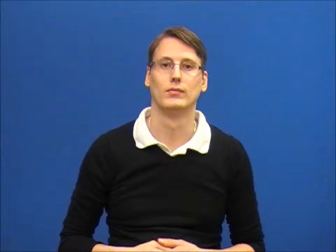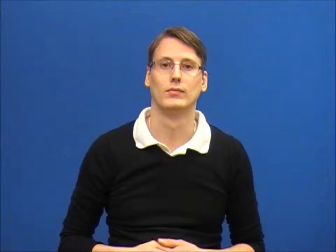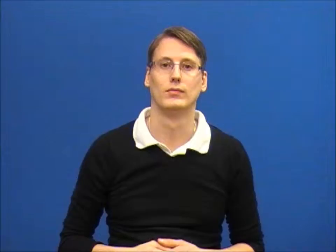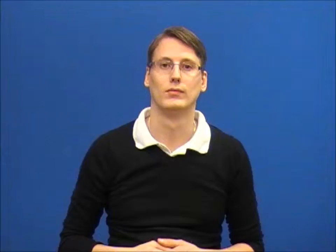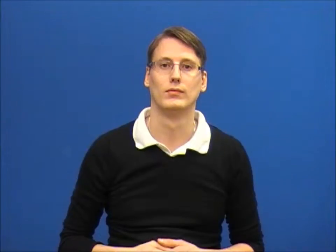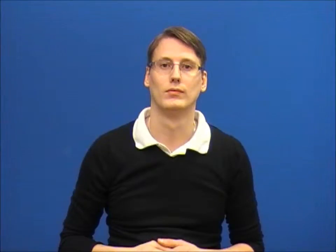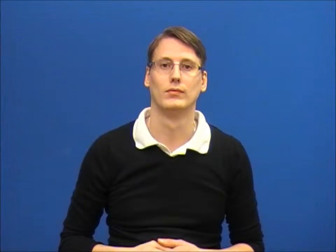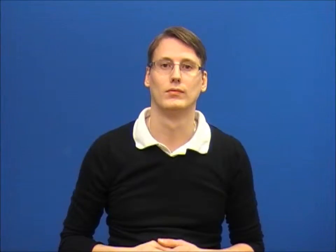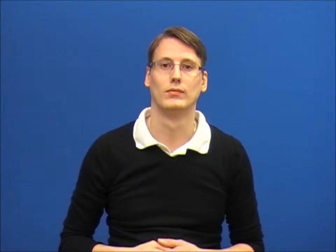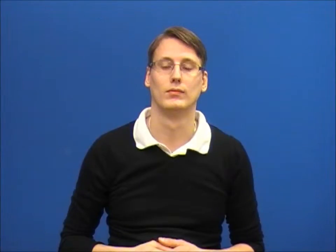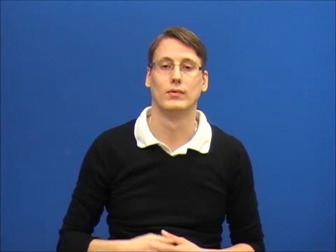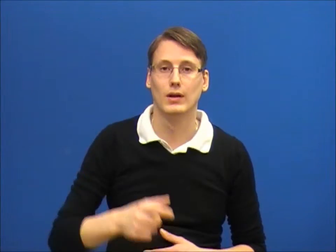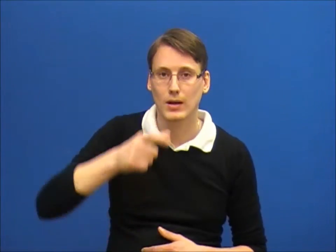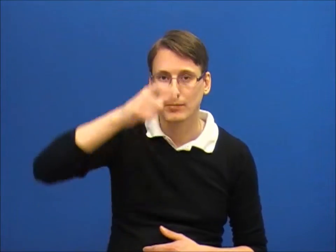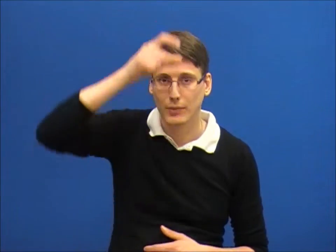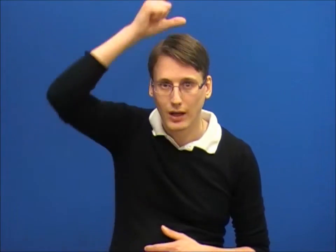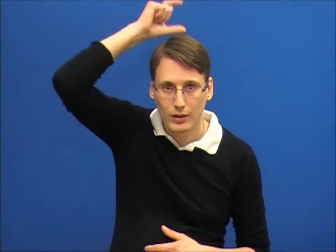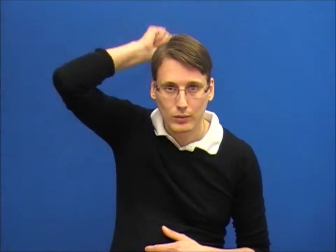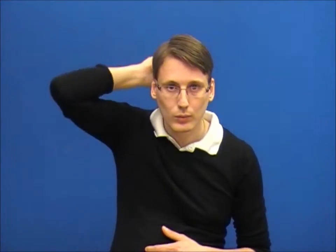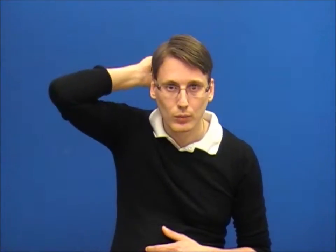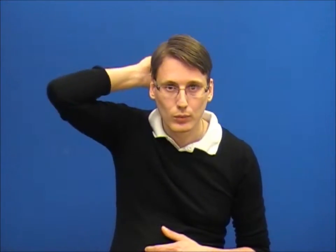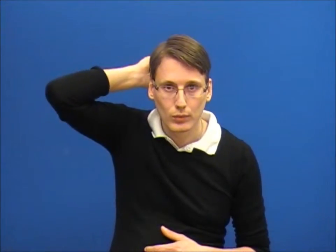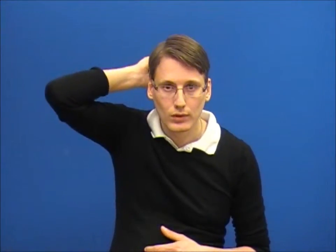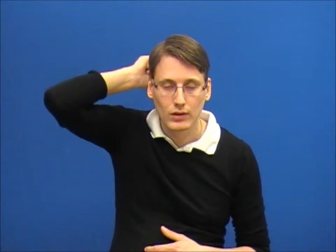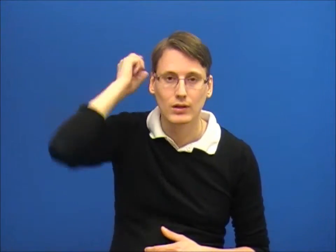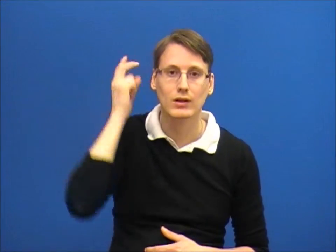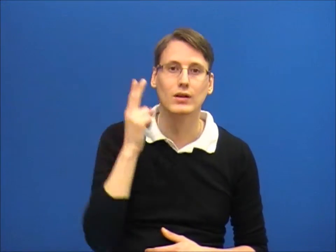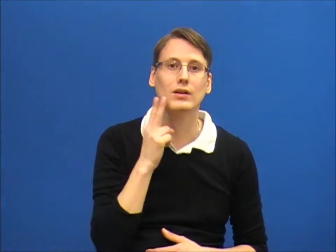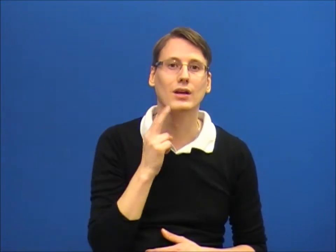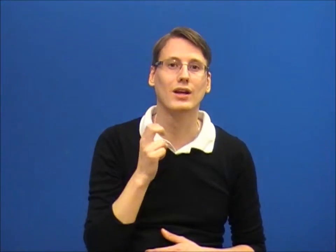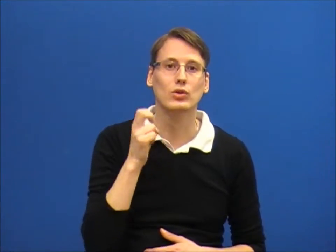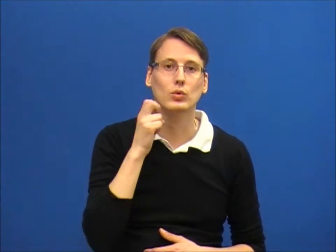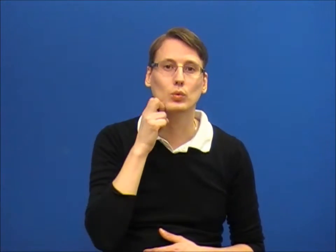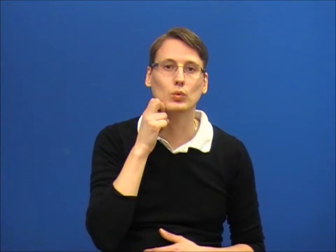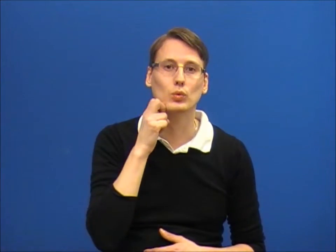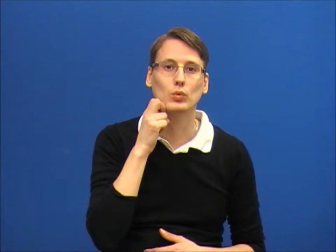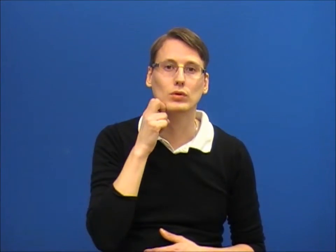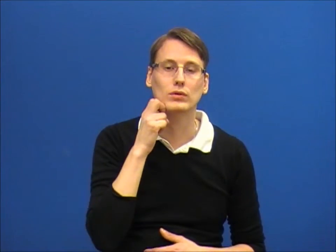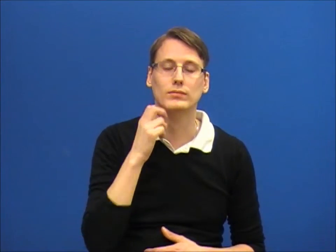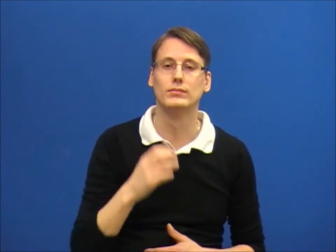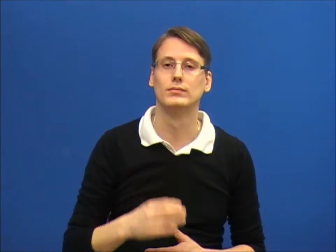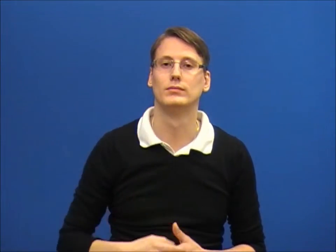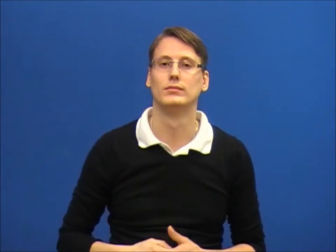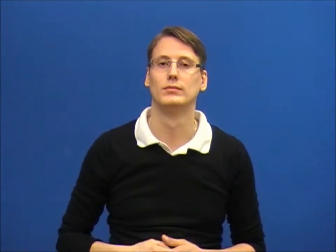BRANDSTATION